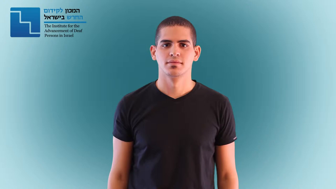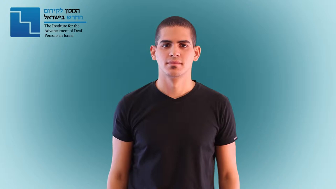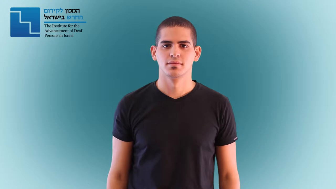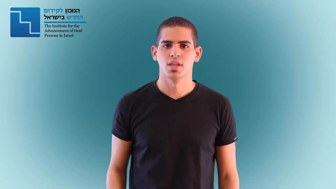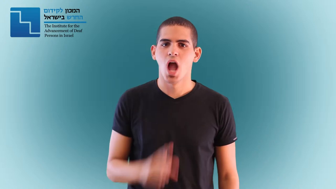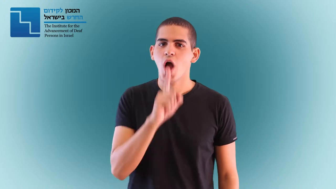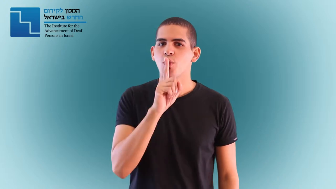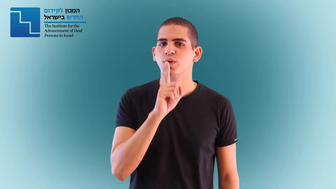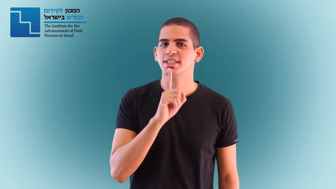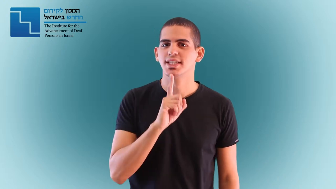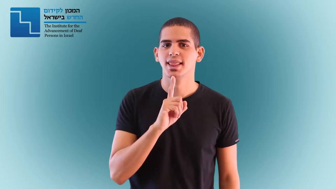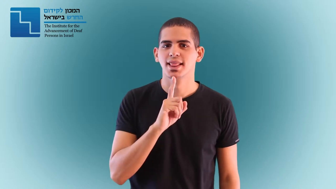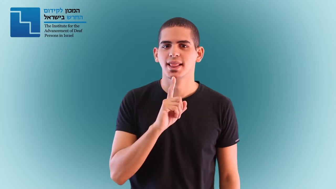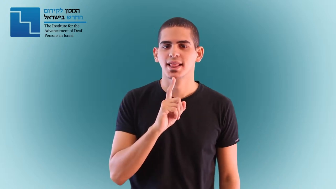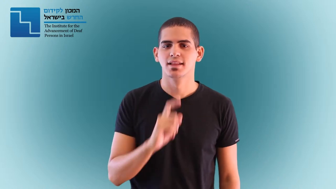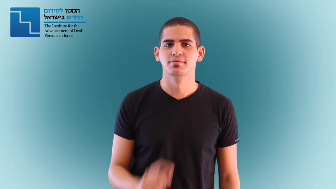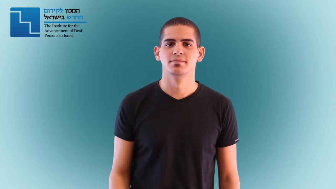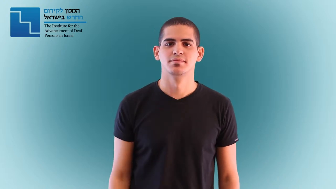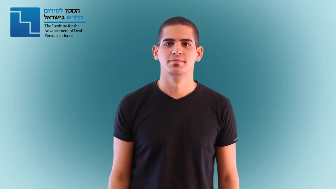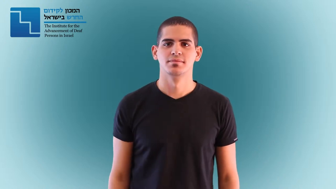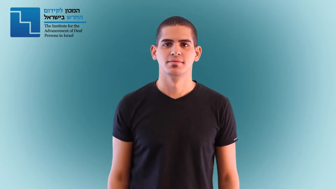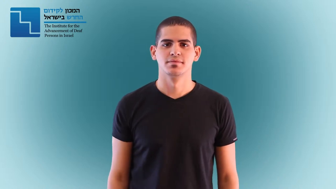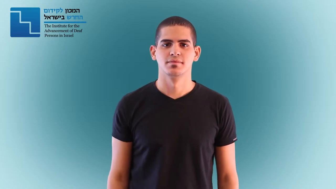חרוסת